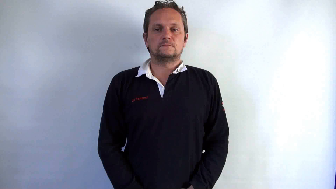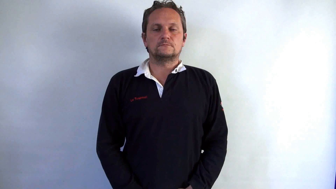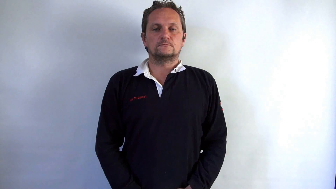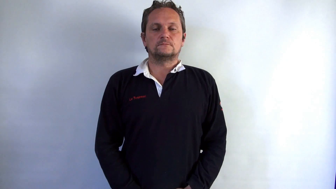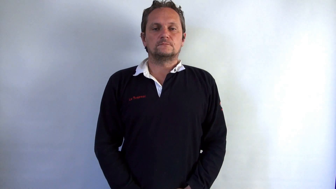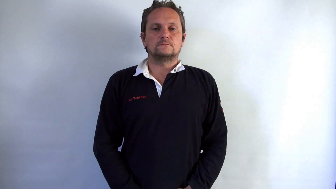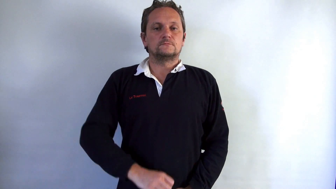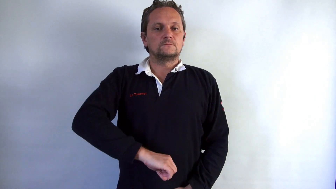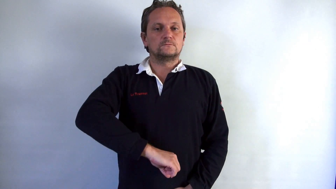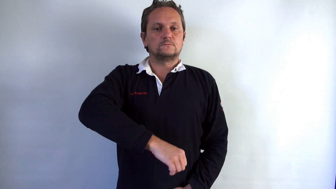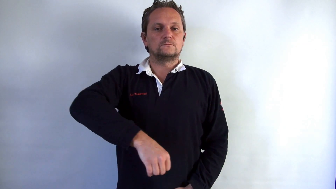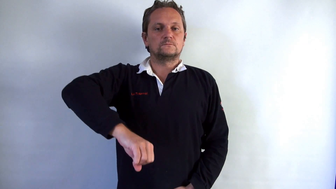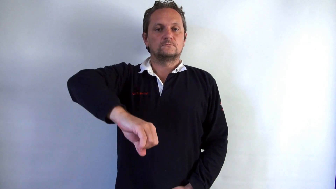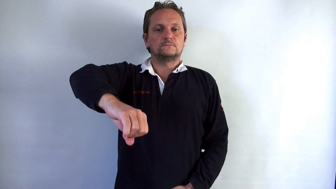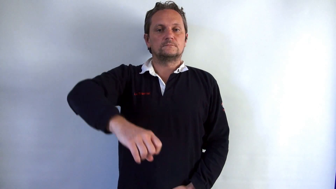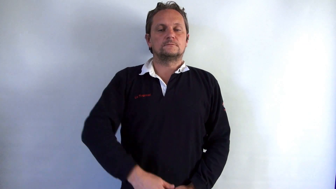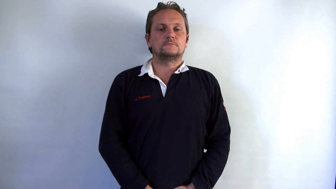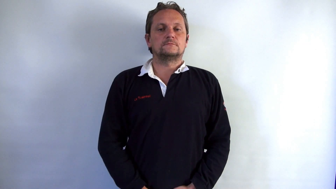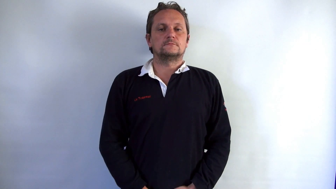Cordon ombilical